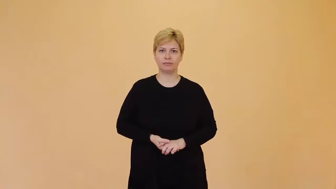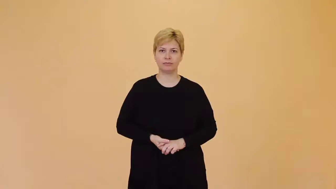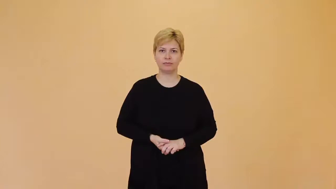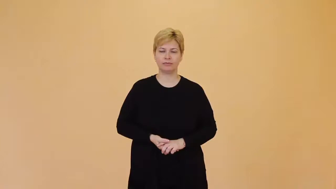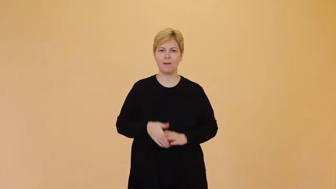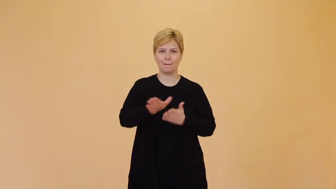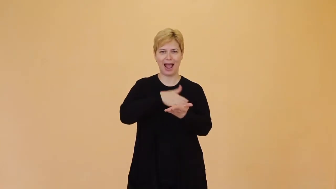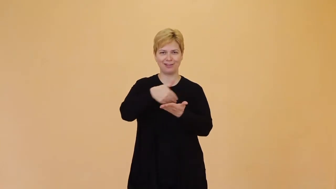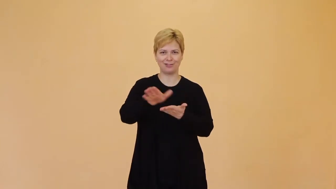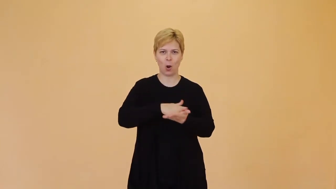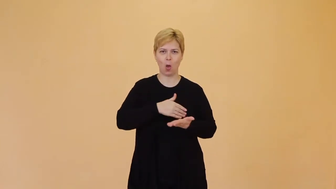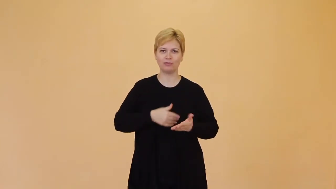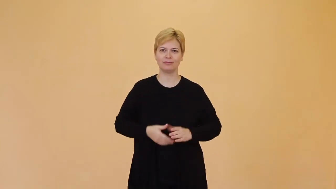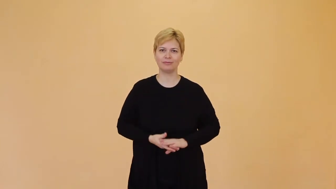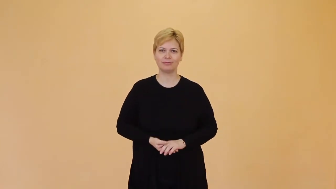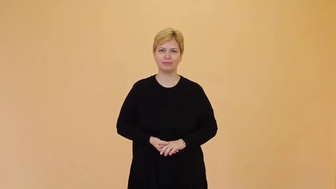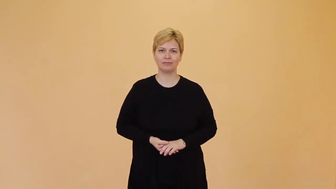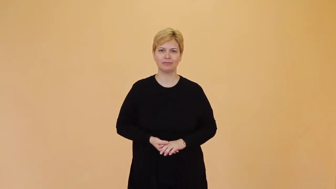maslo